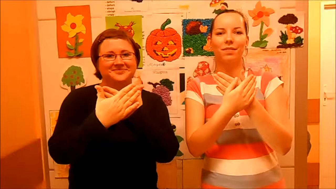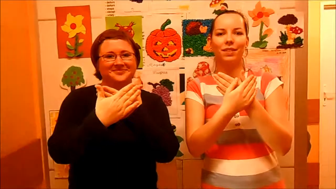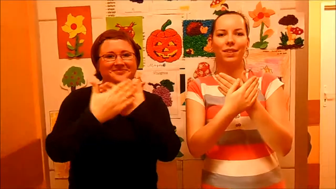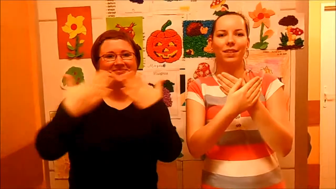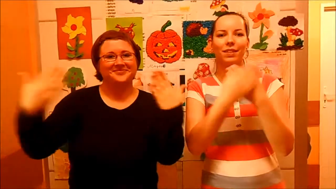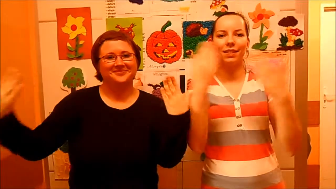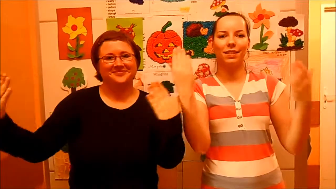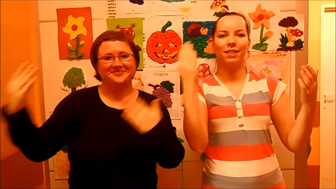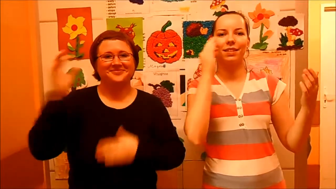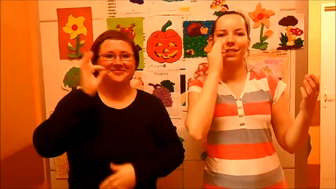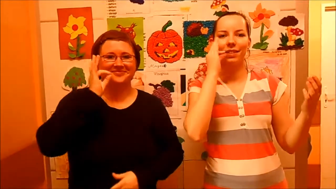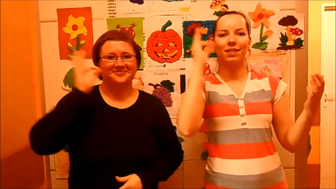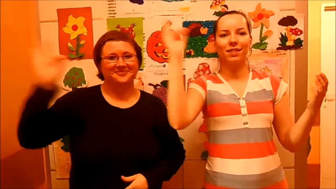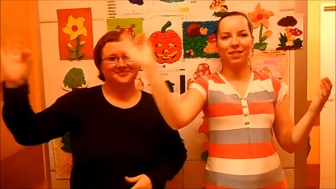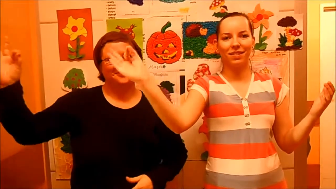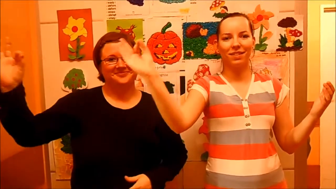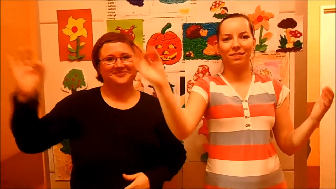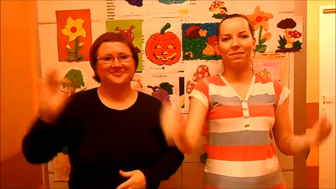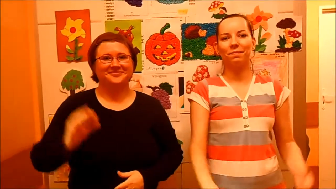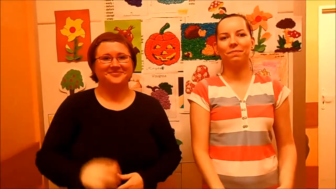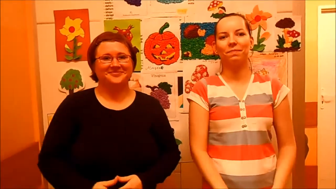Dzień dobry!